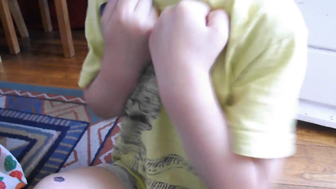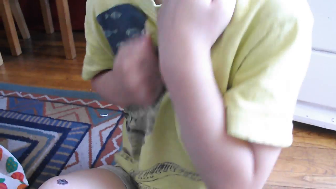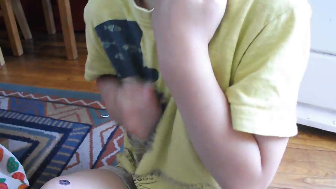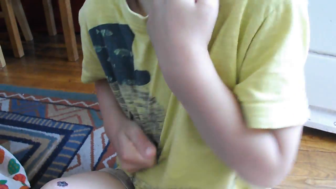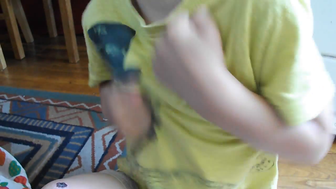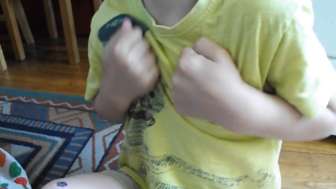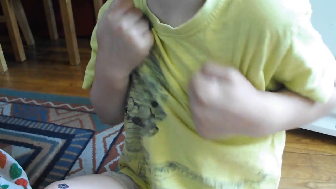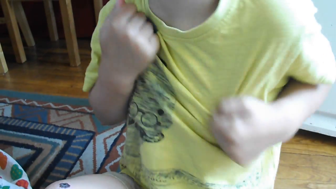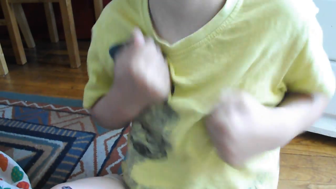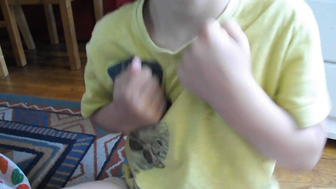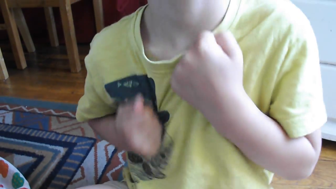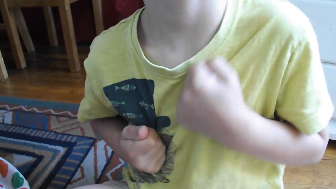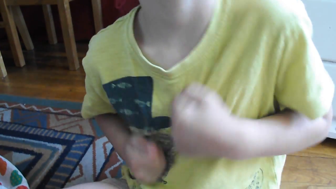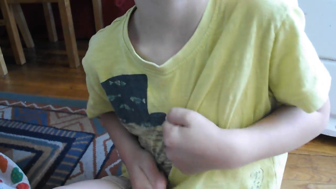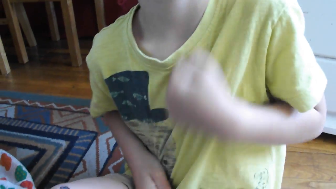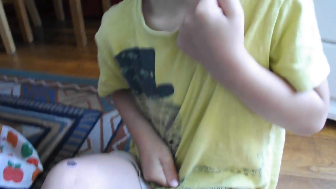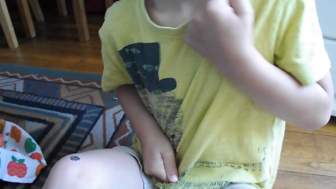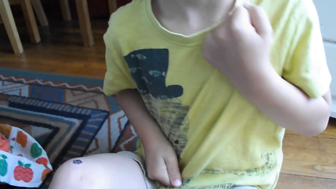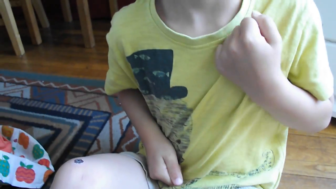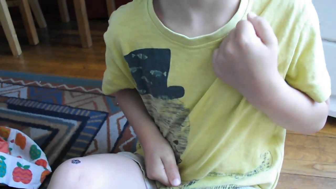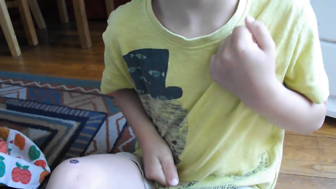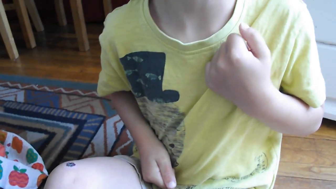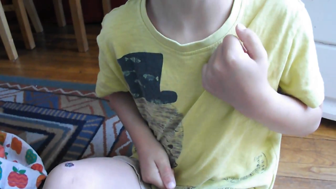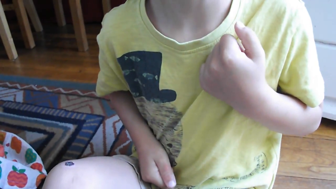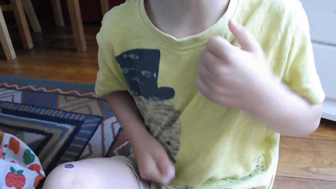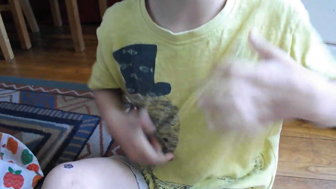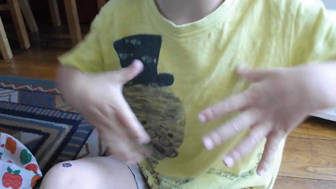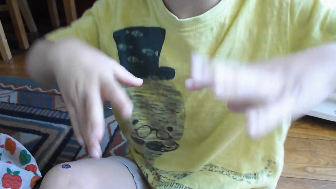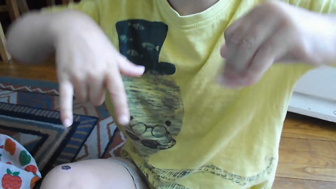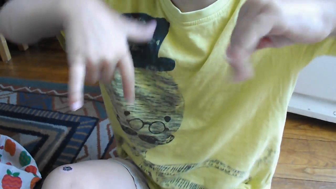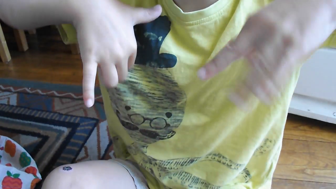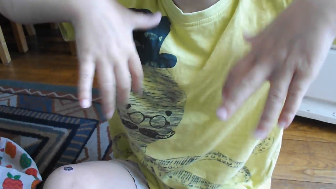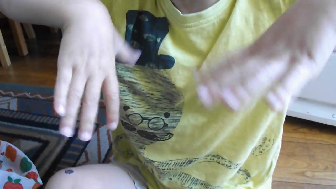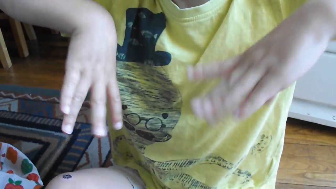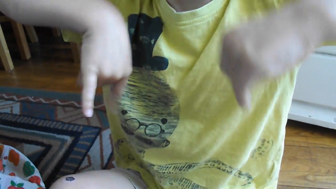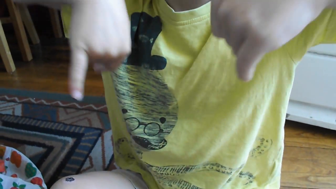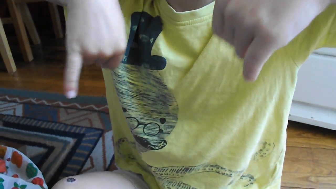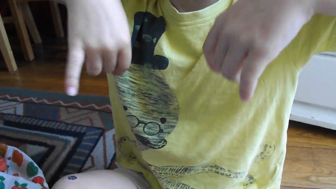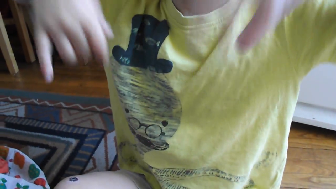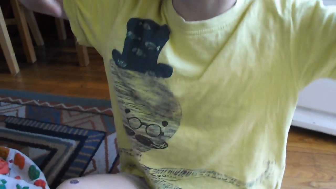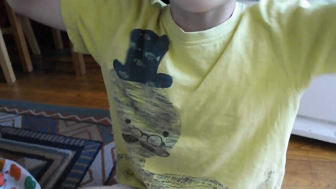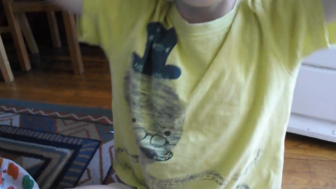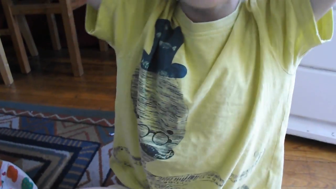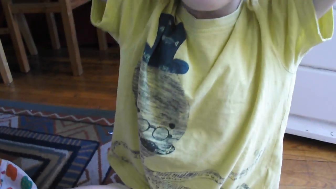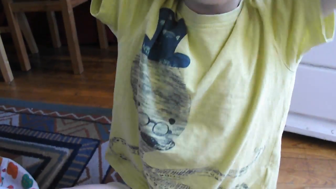Bain